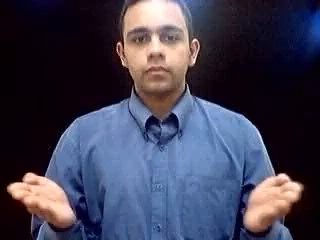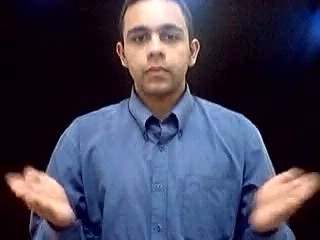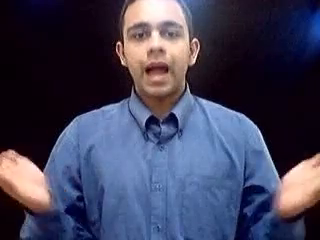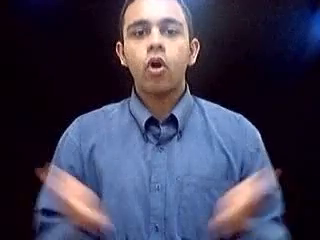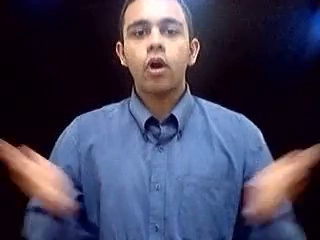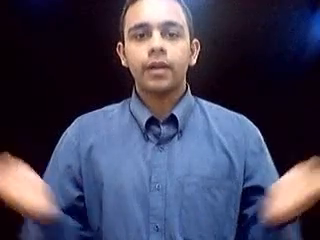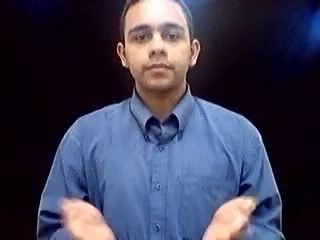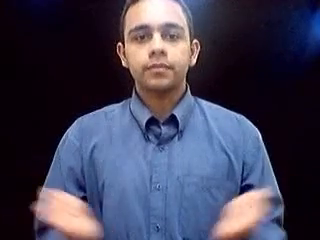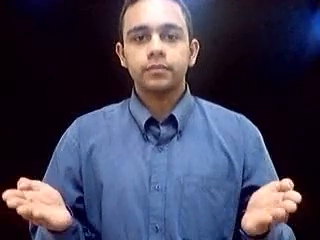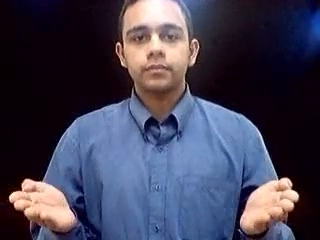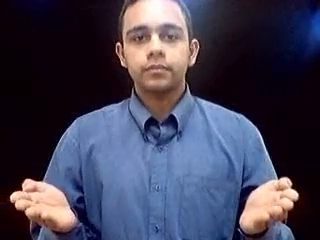agora